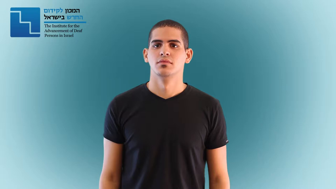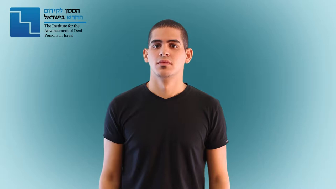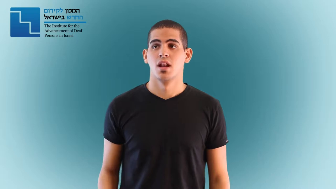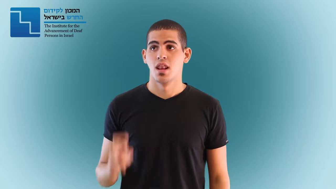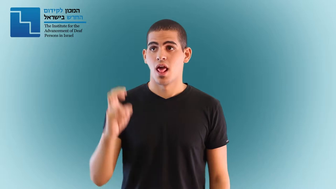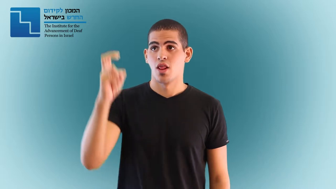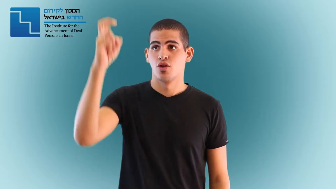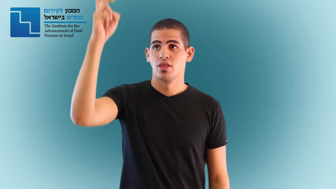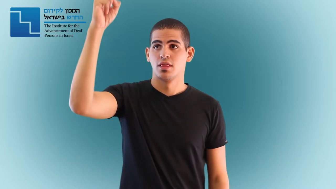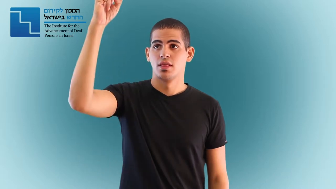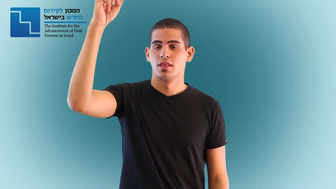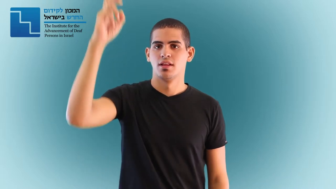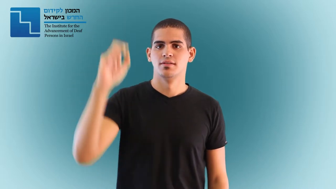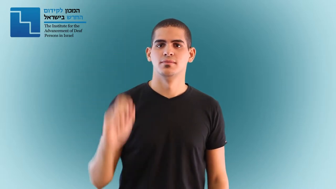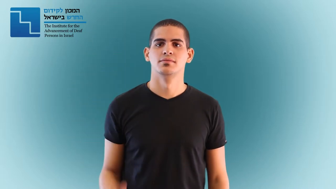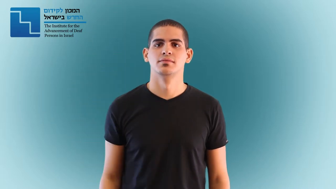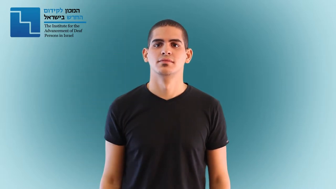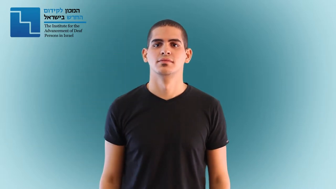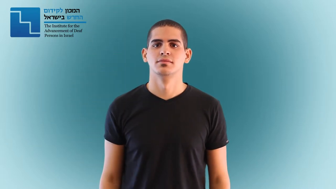לעלות